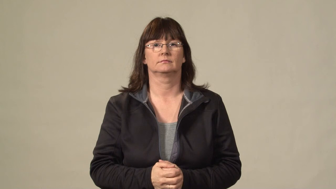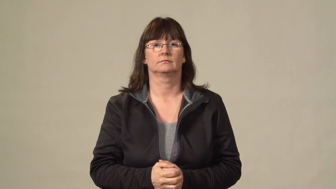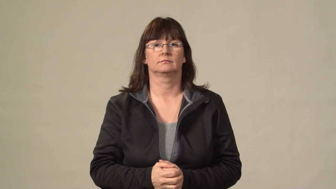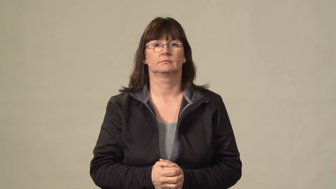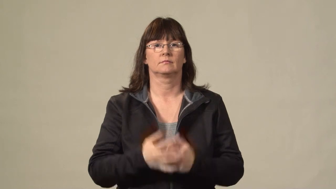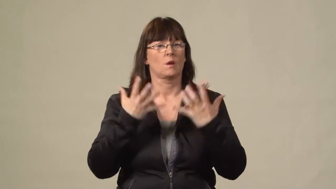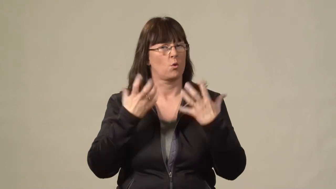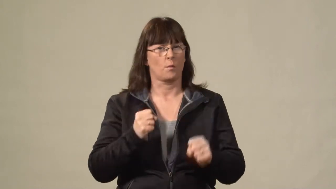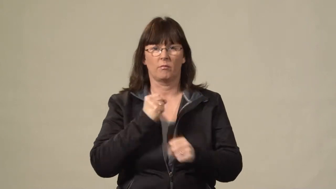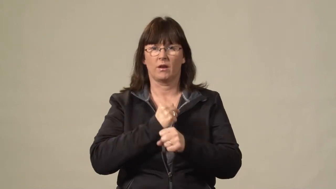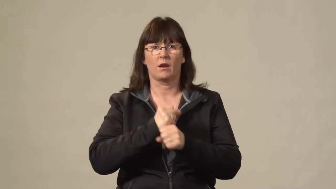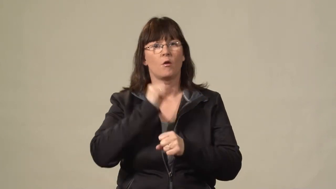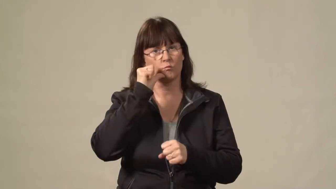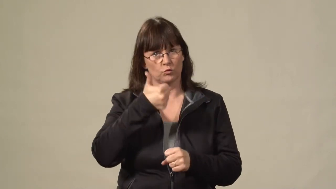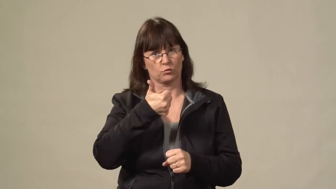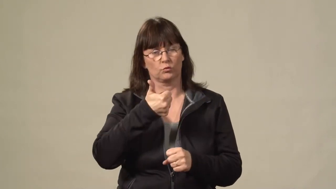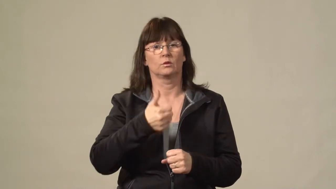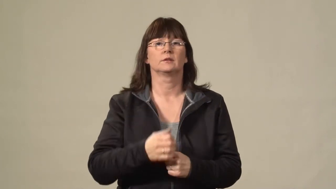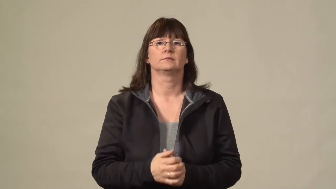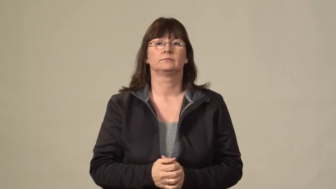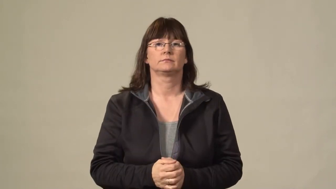Geta ekki vinna á morgun